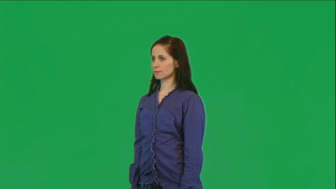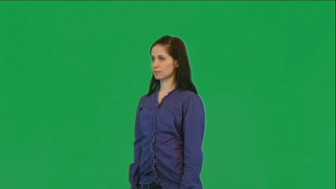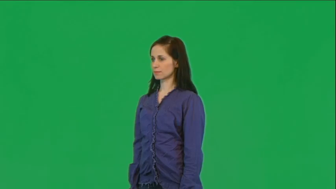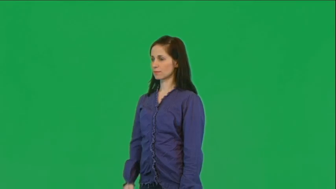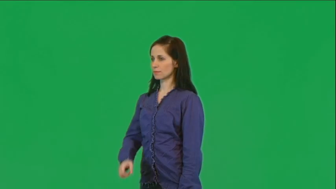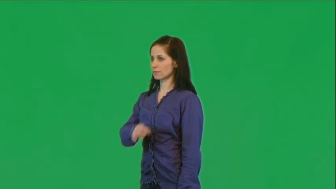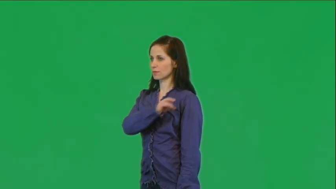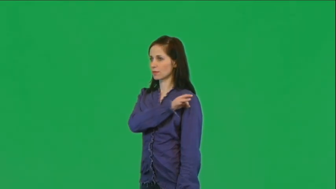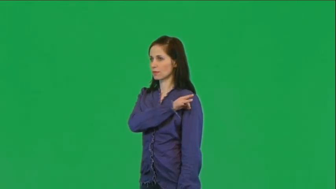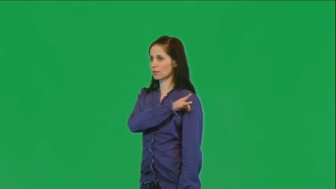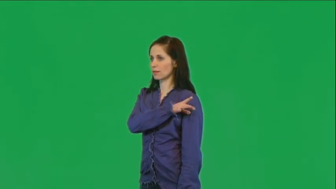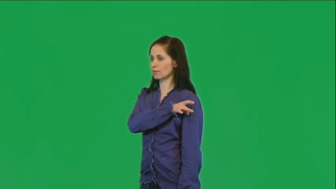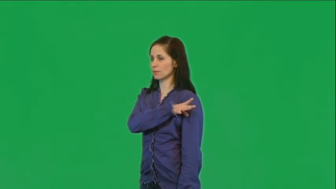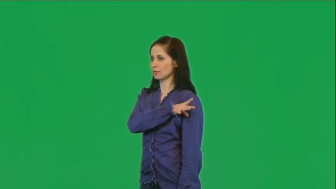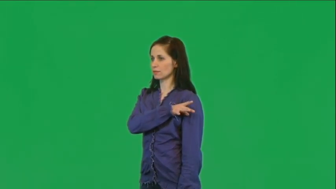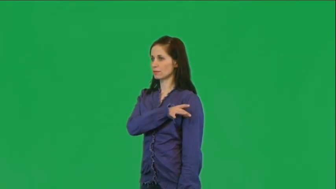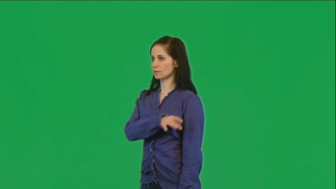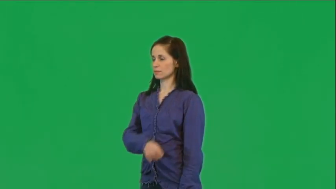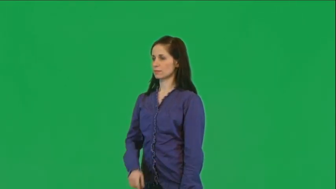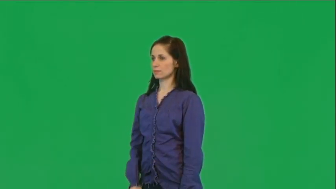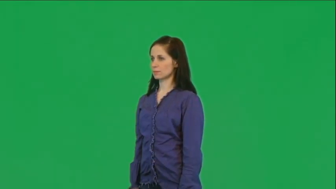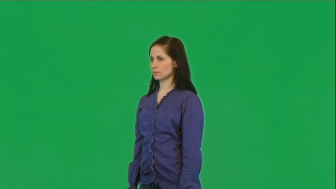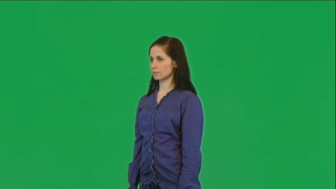krewny